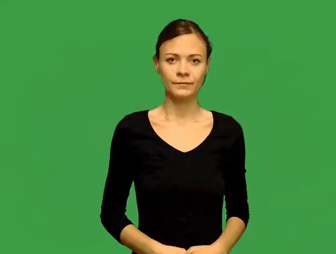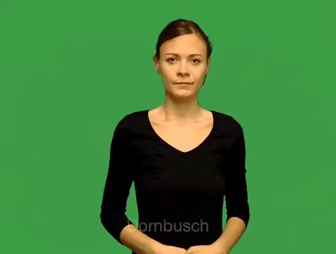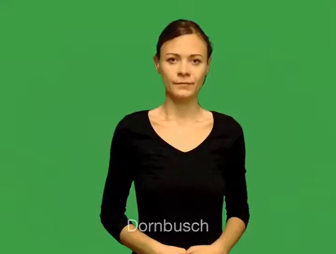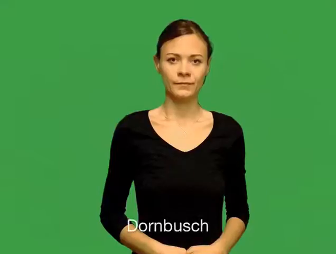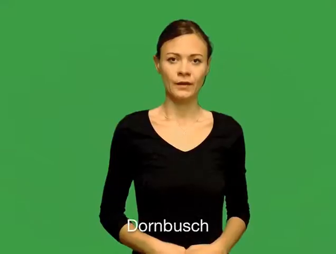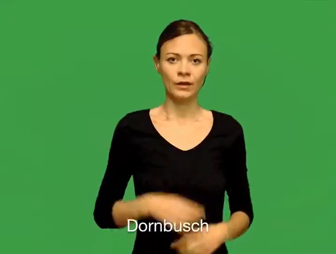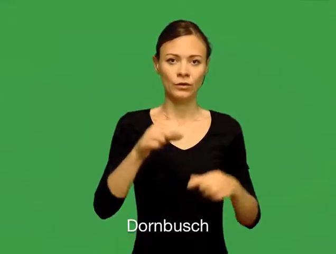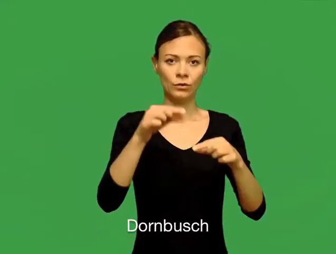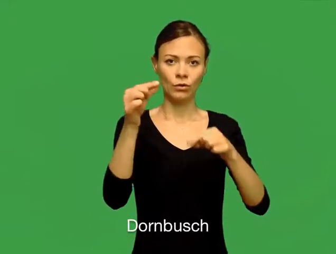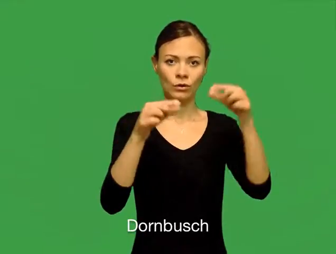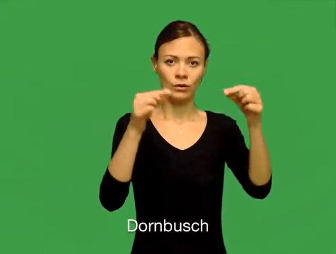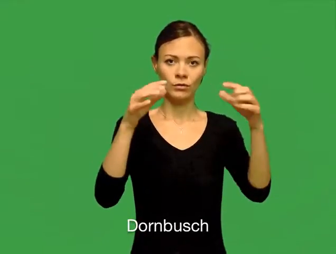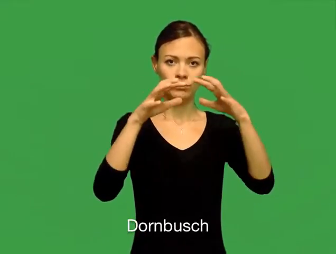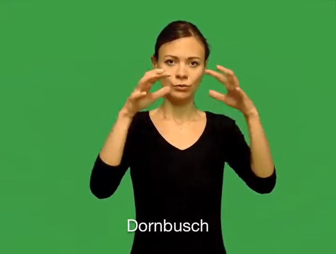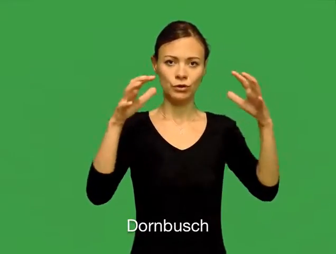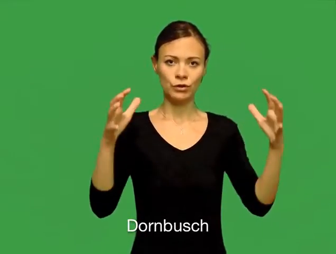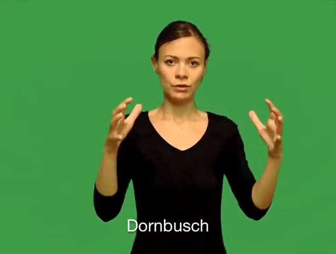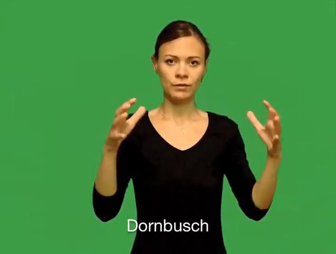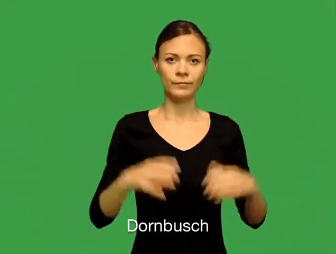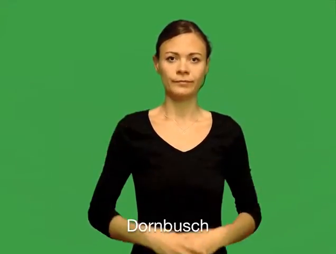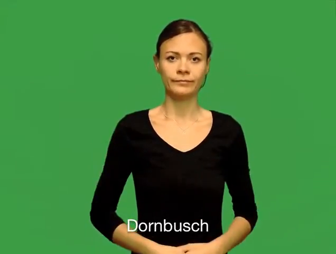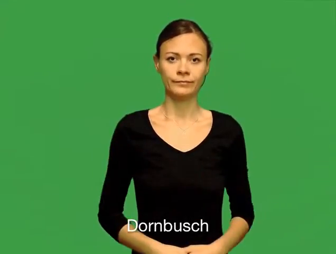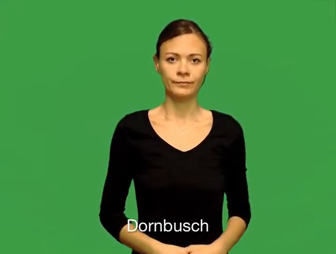Dornbusch